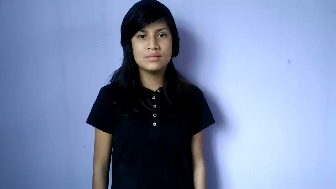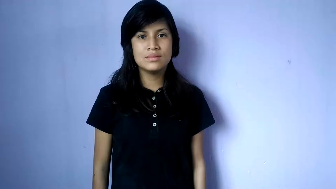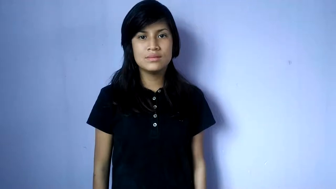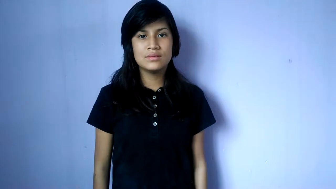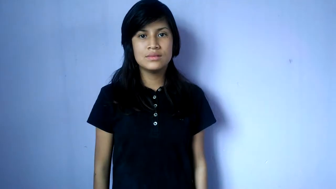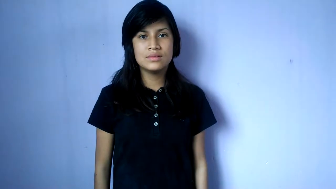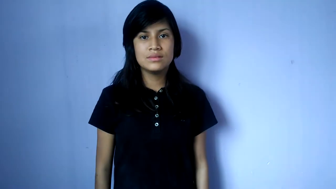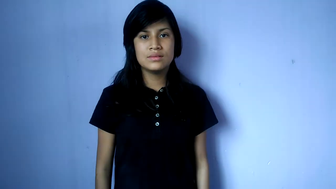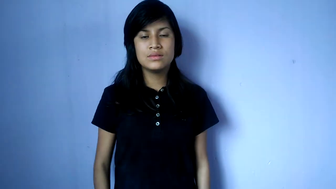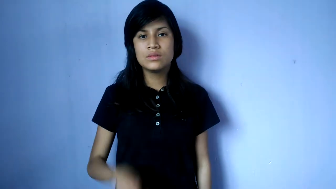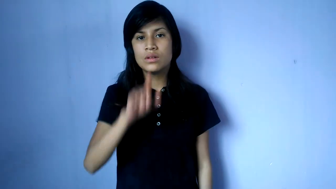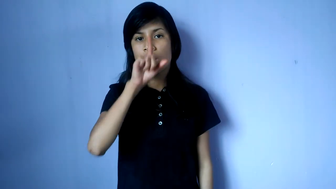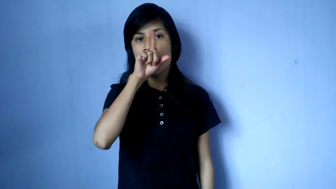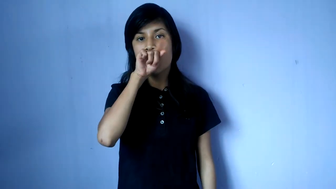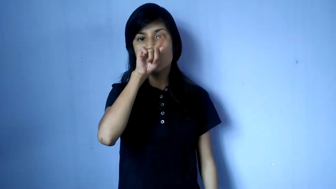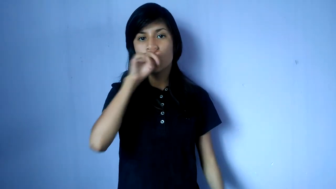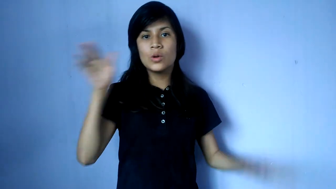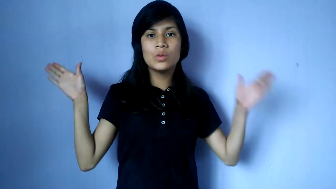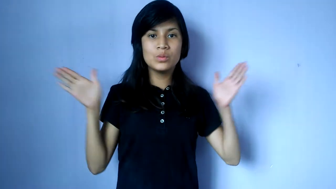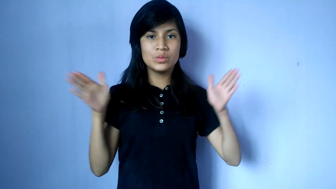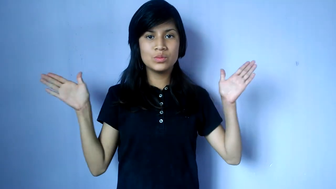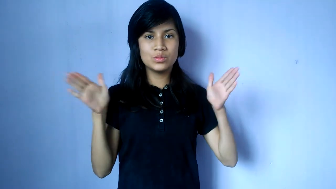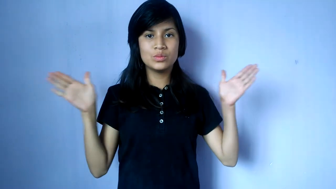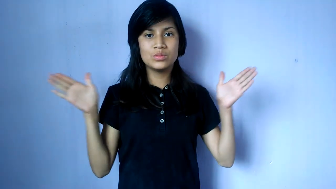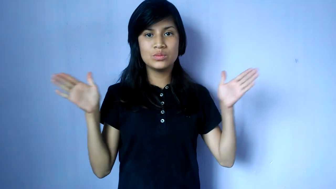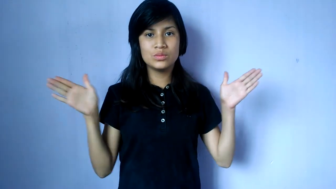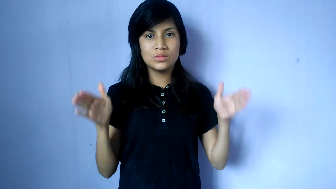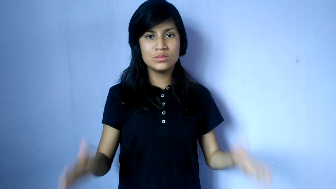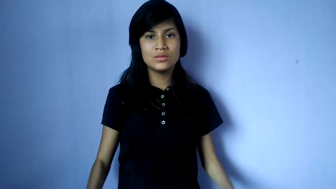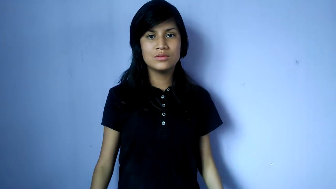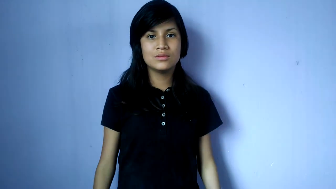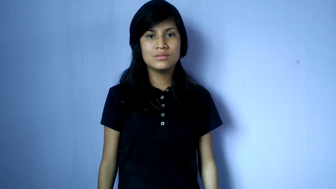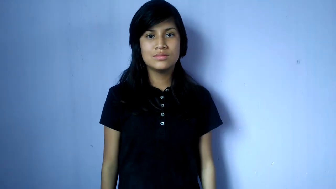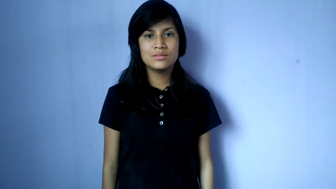PAJARO, AVE